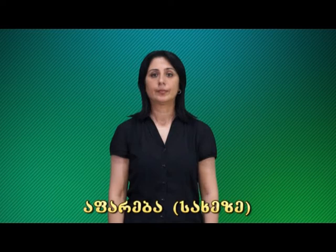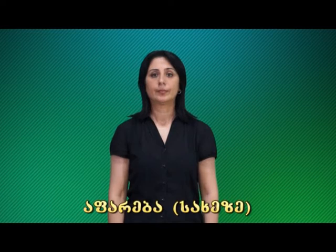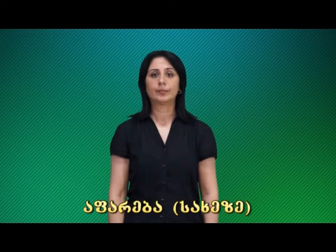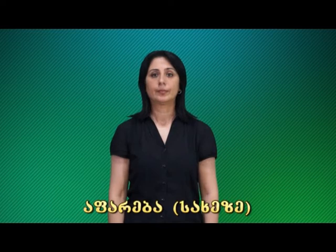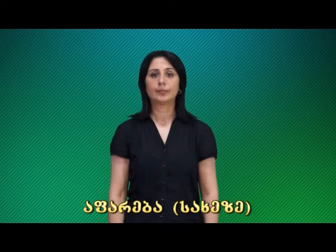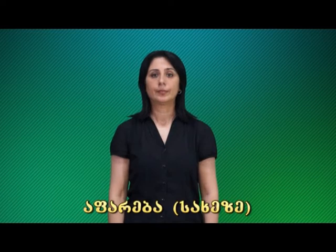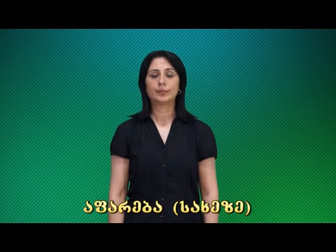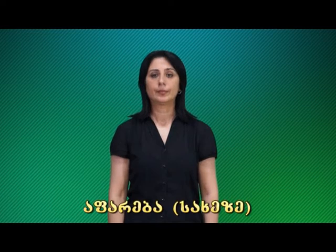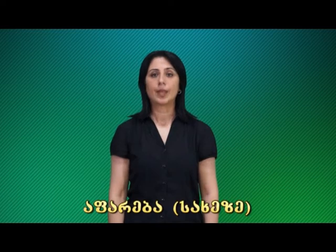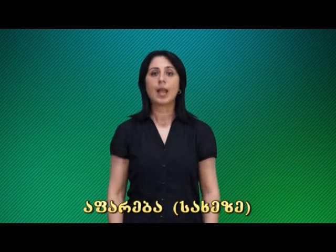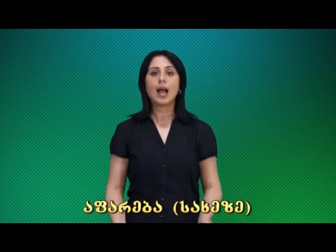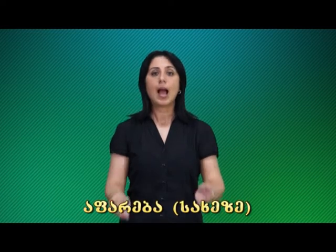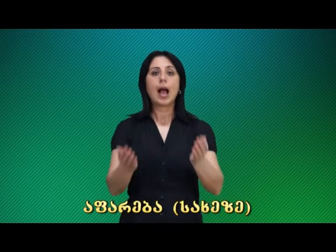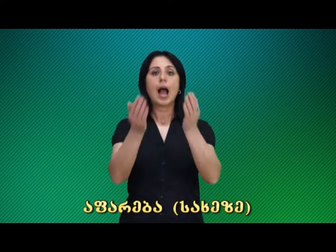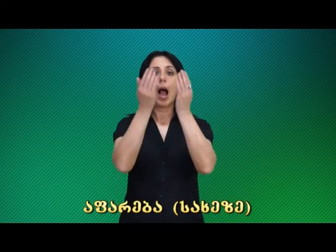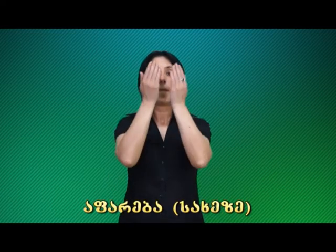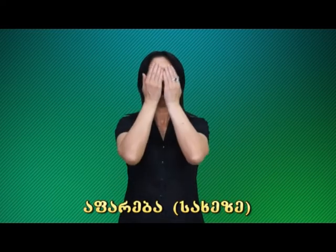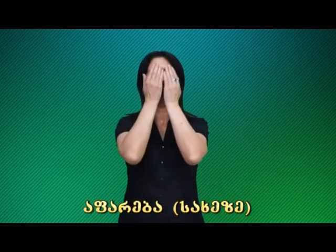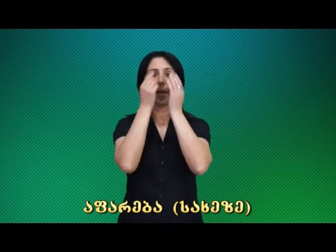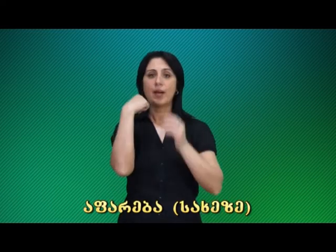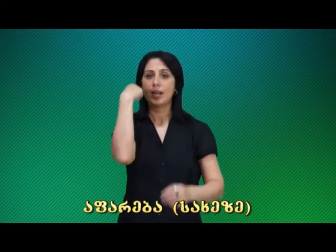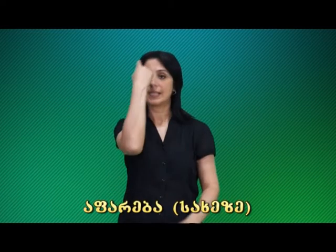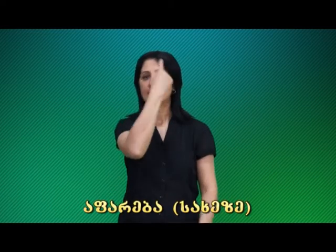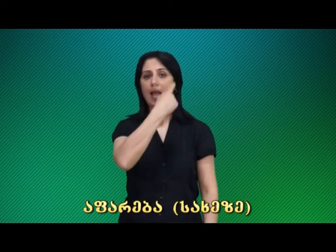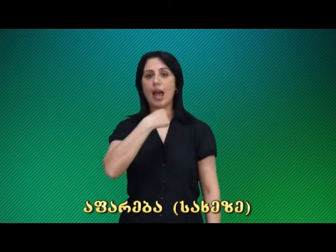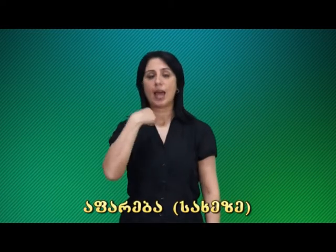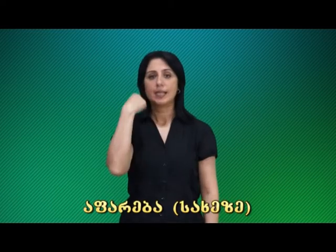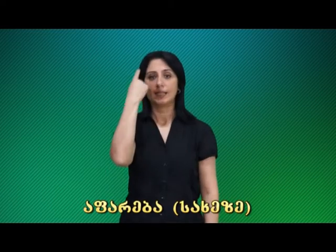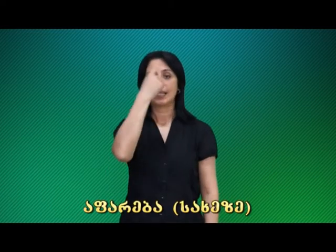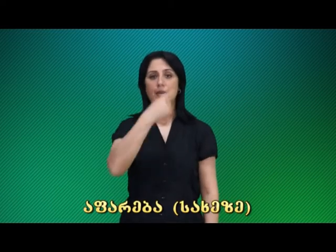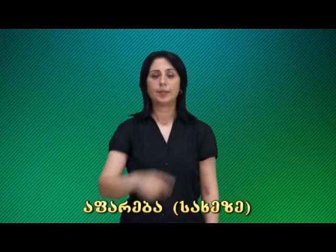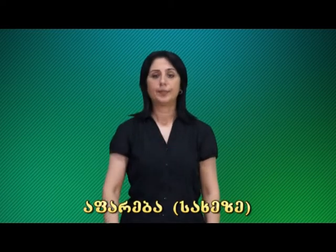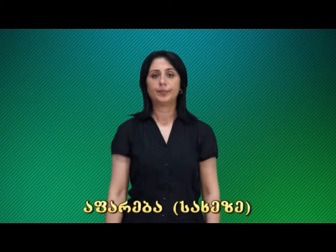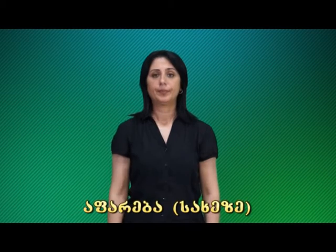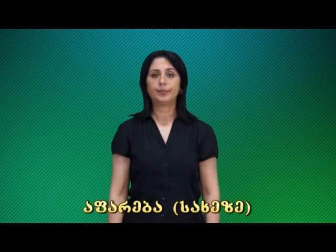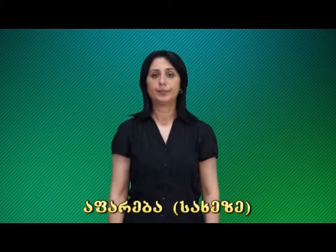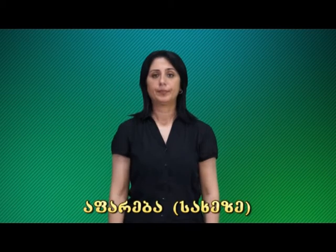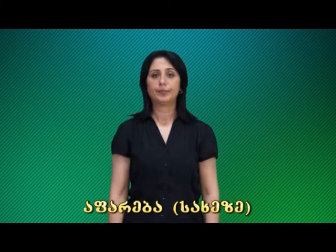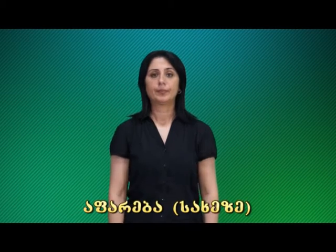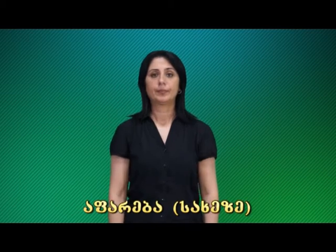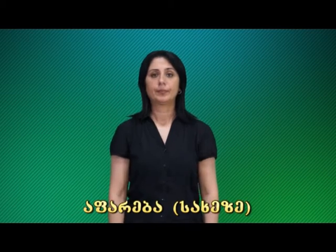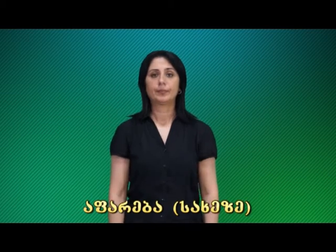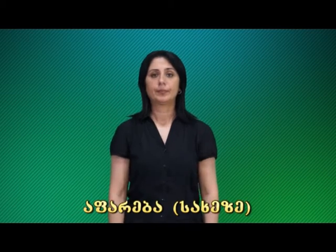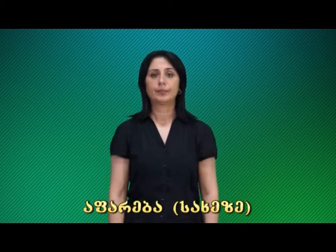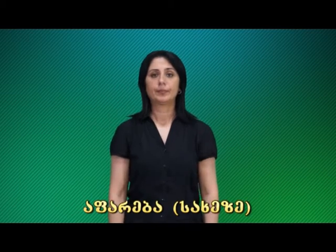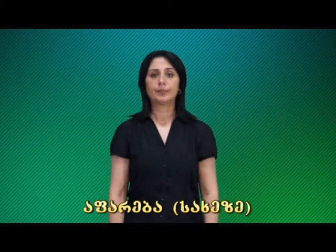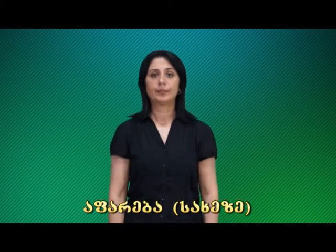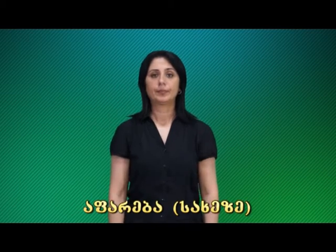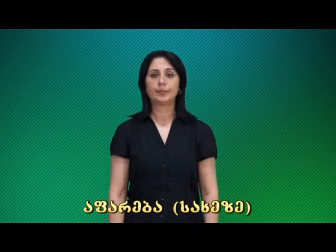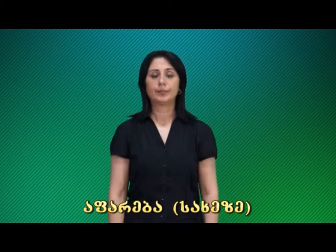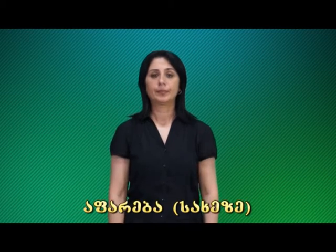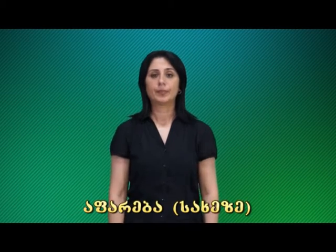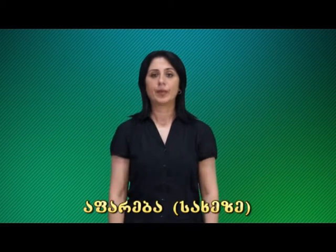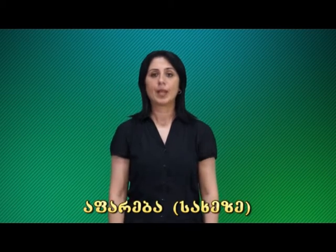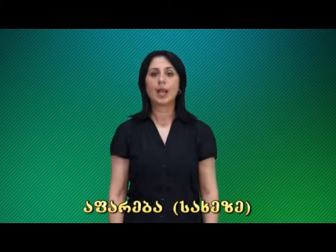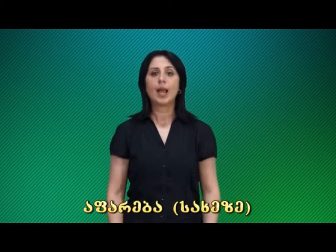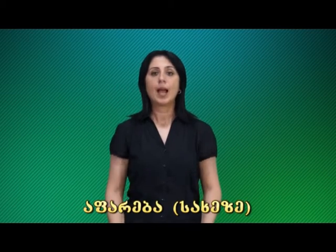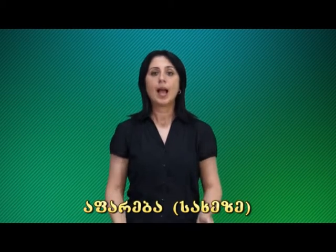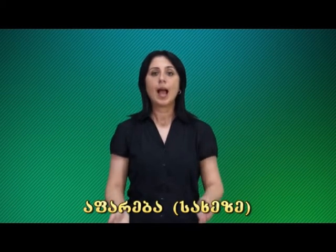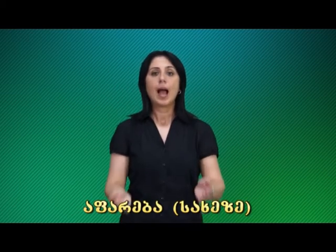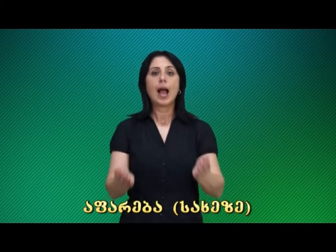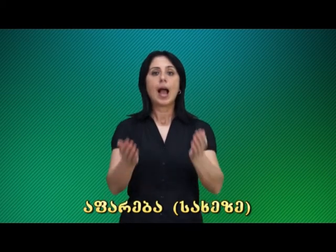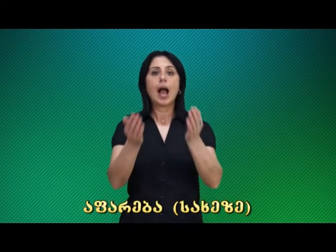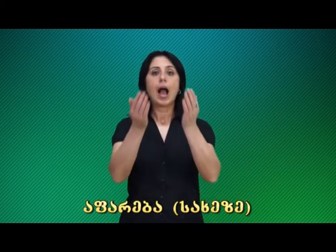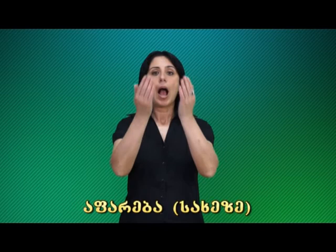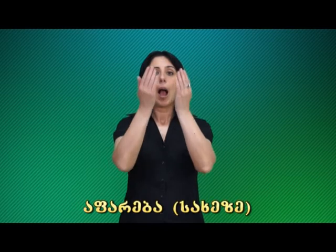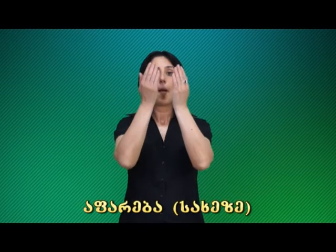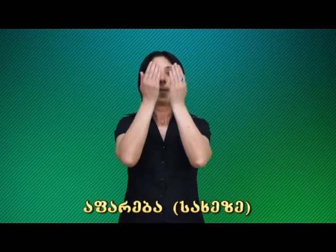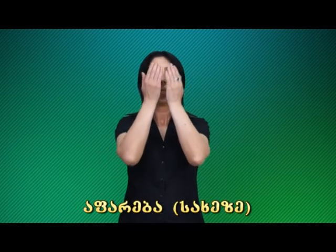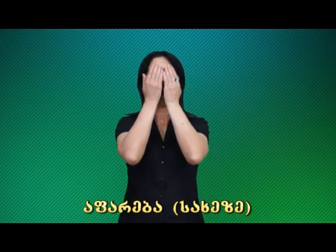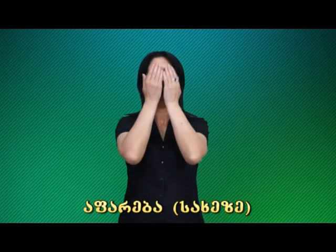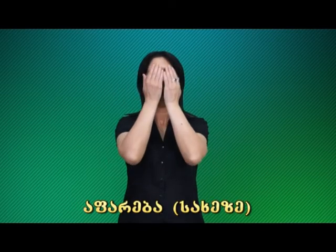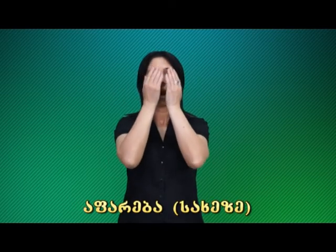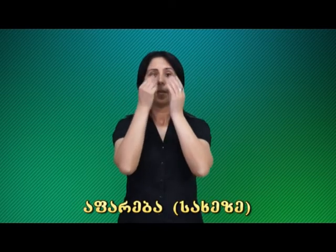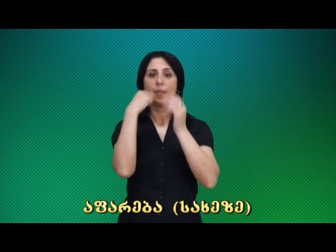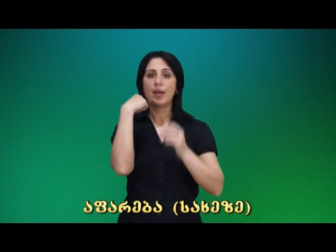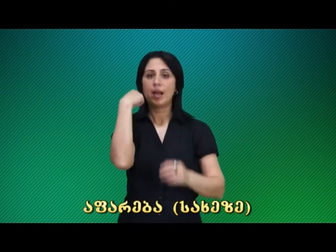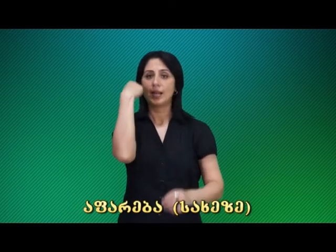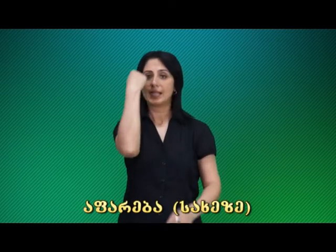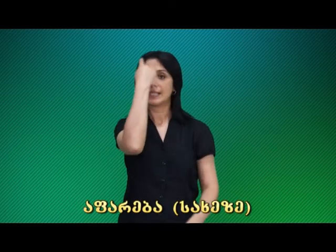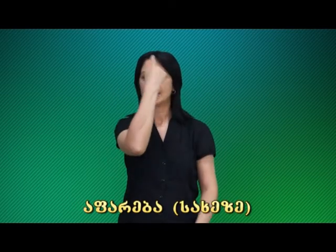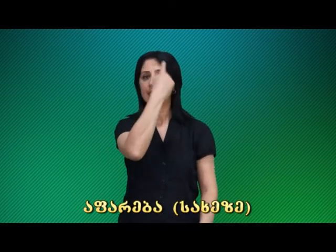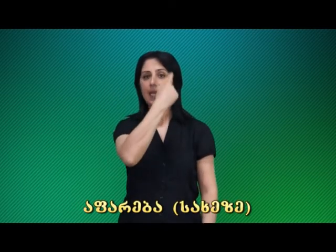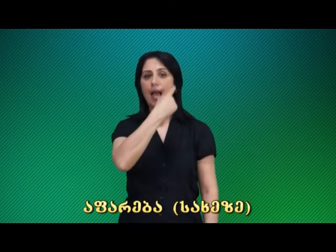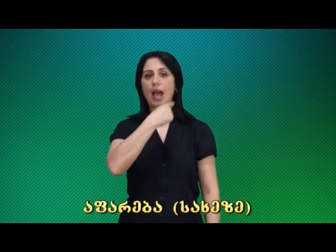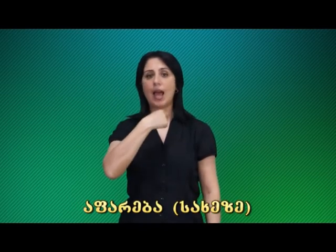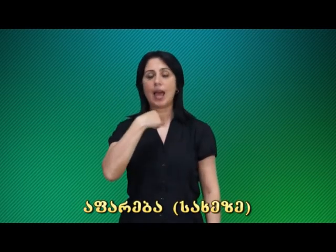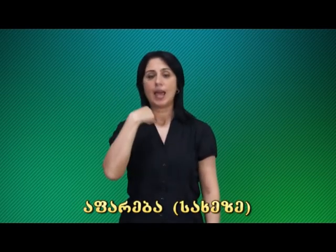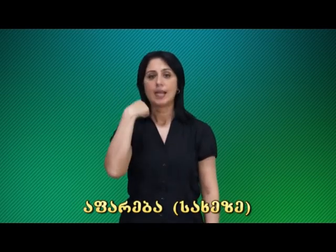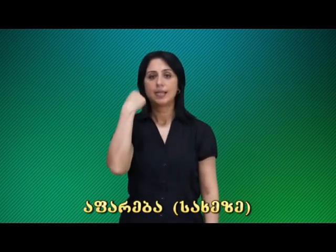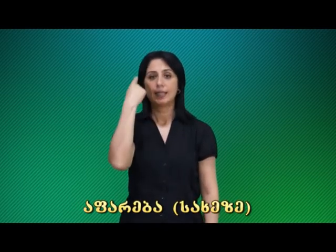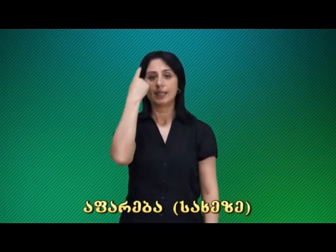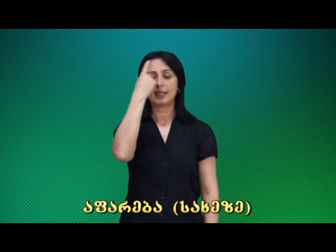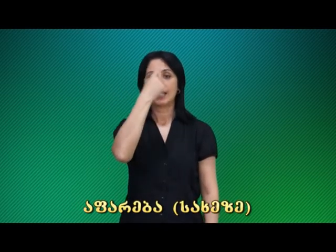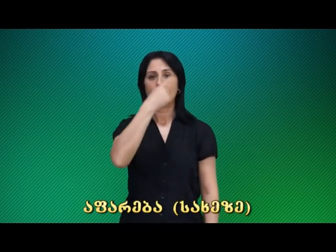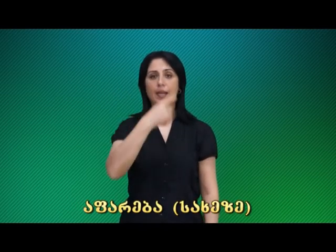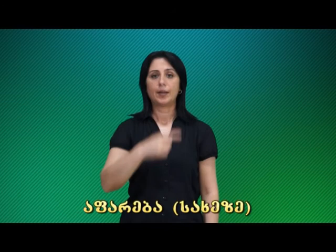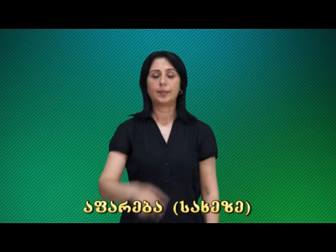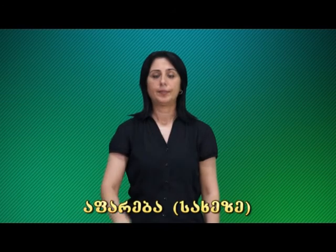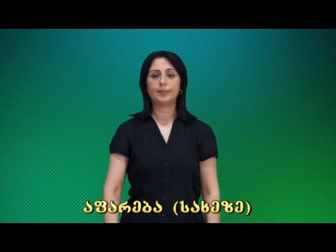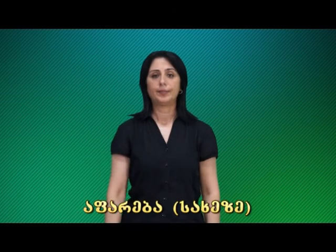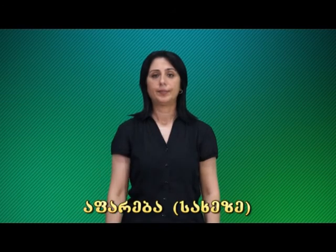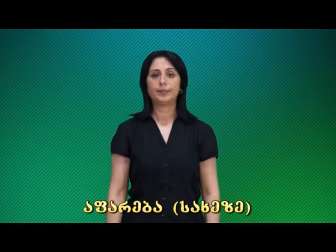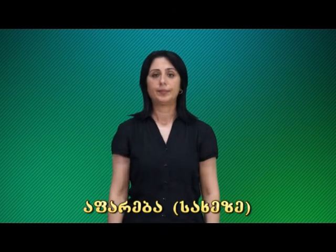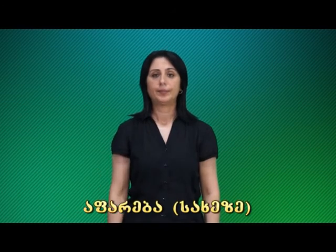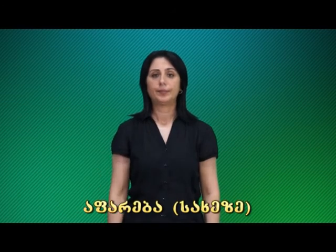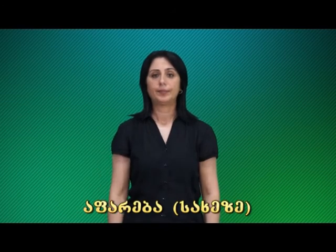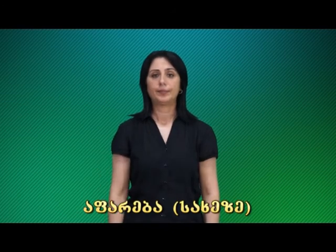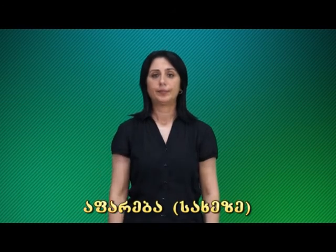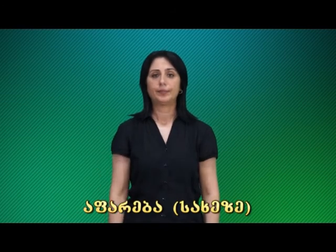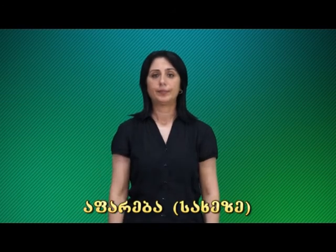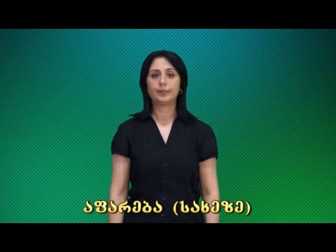აფარება სახეზე